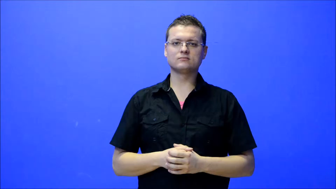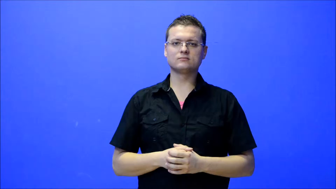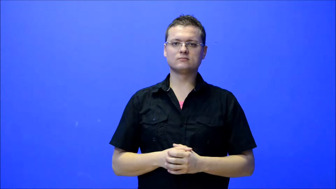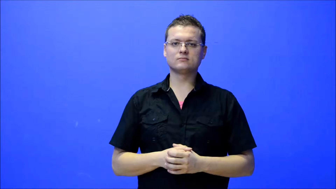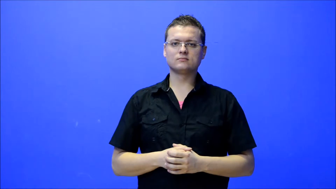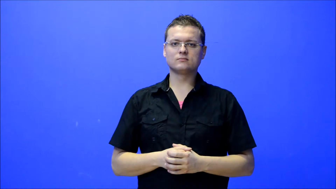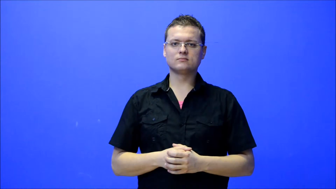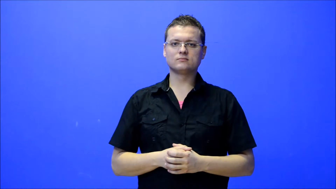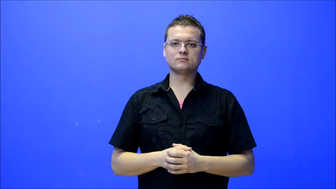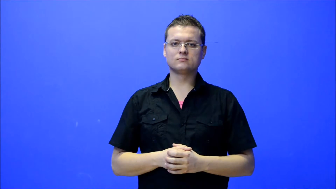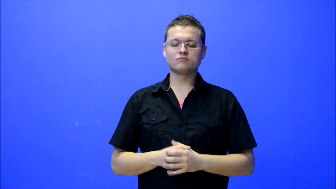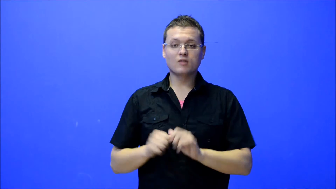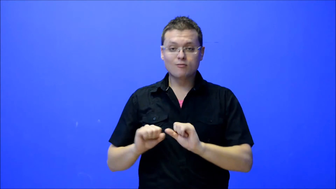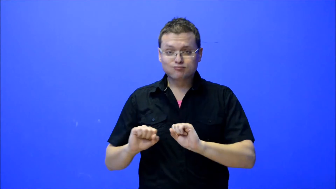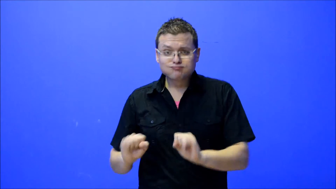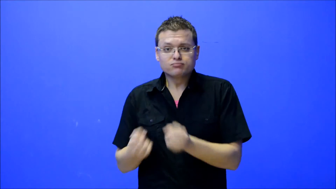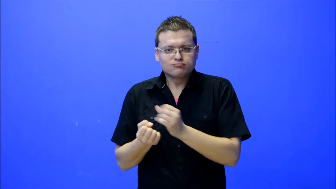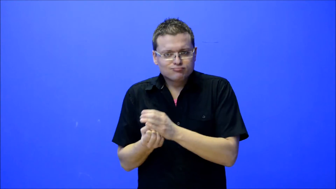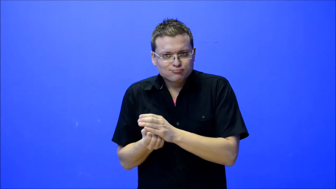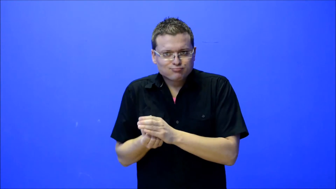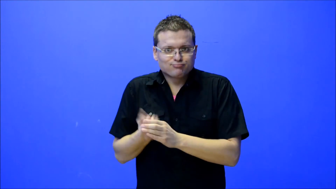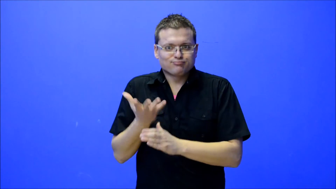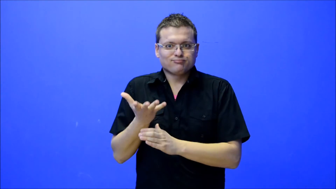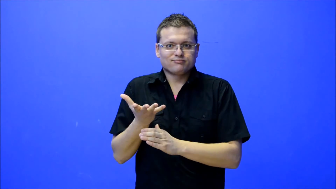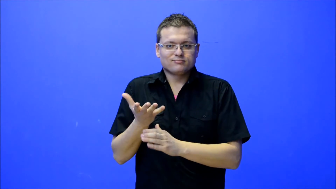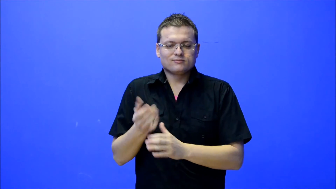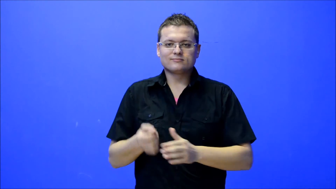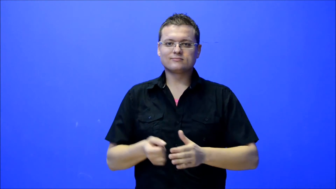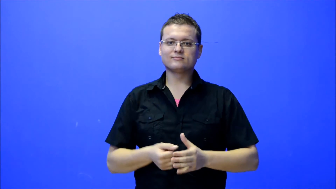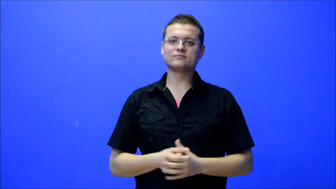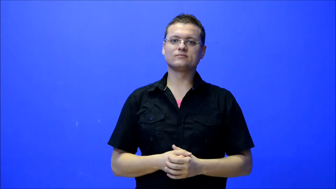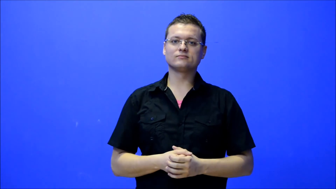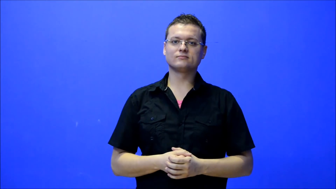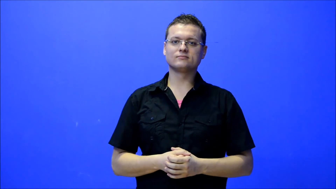pramenit